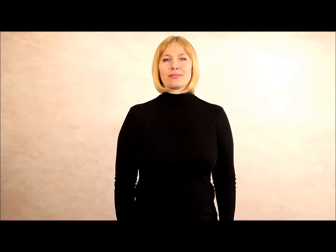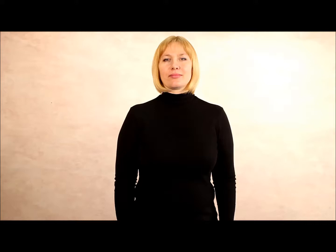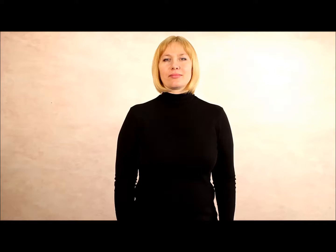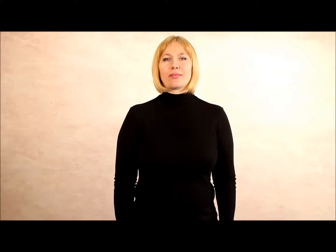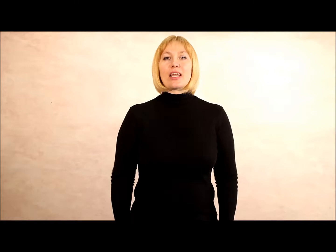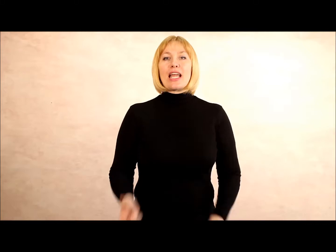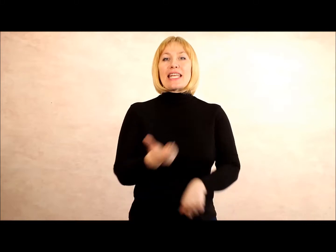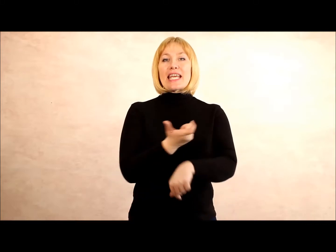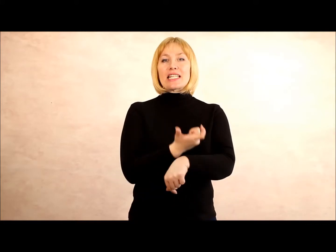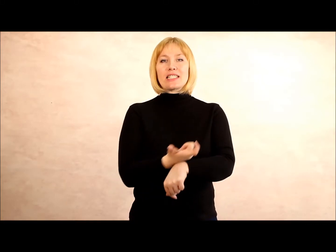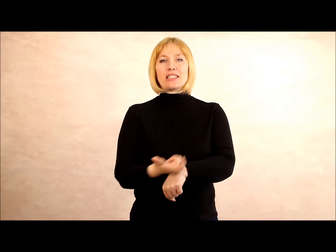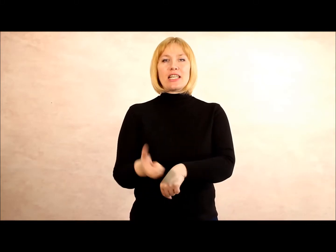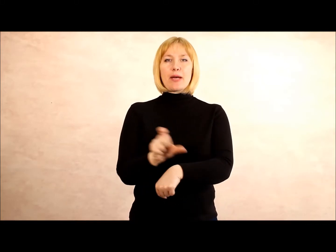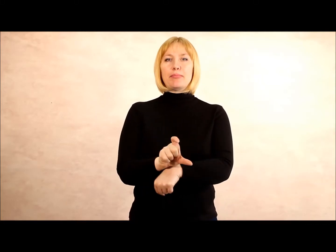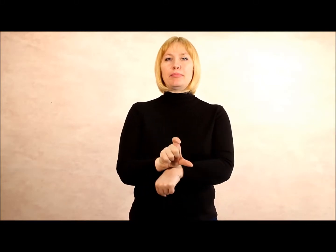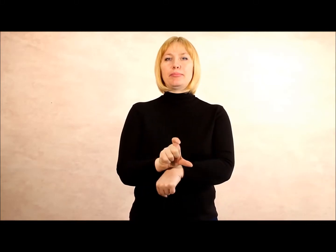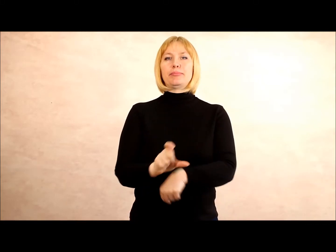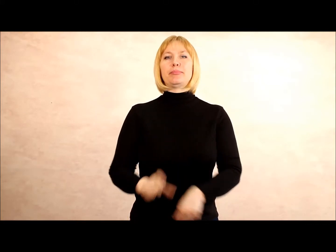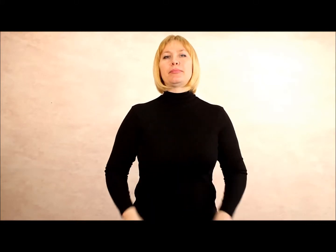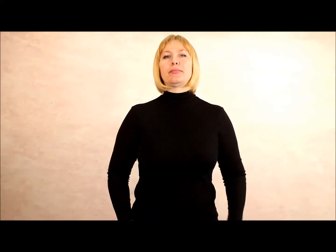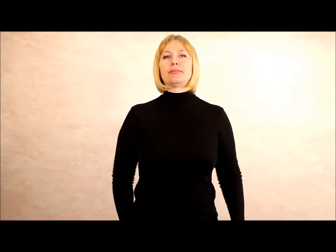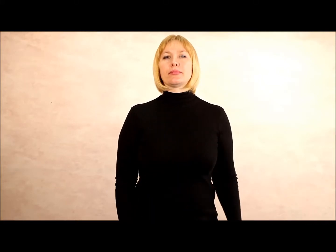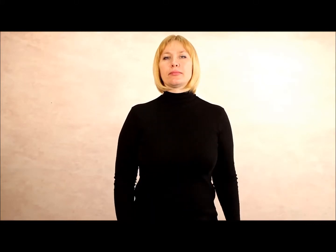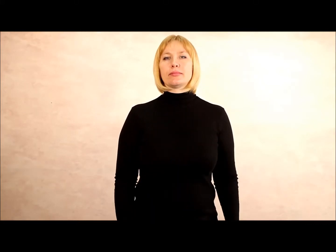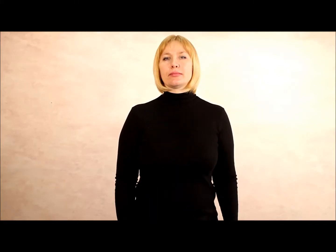Extrem